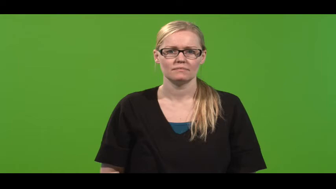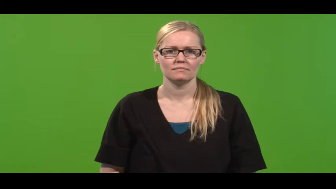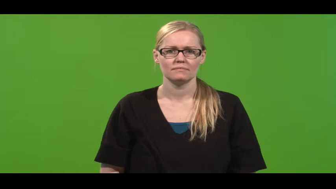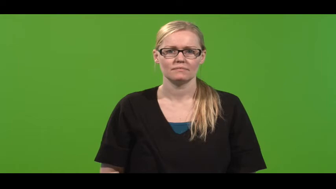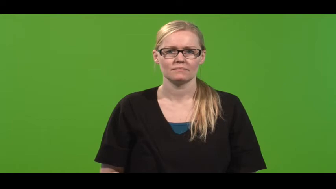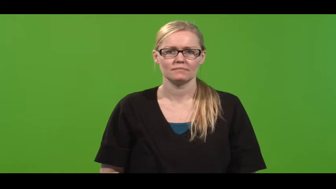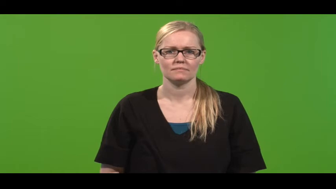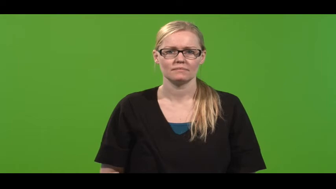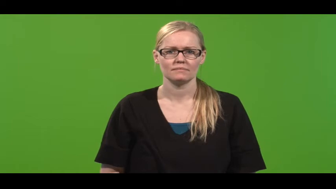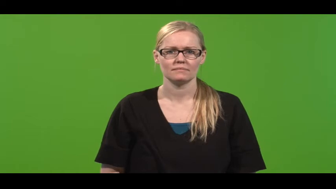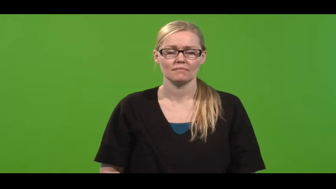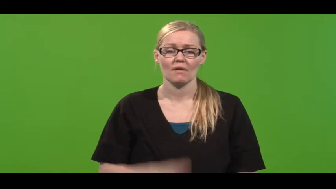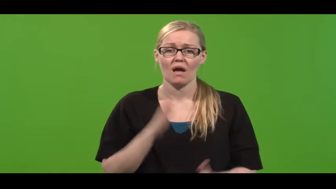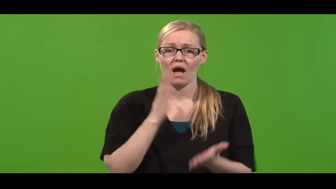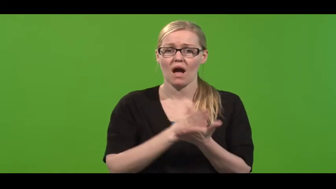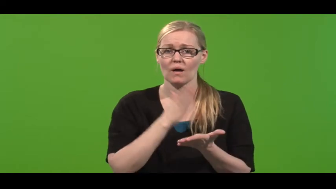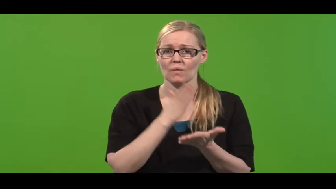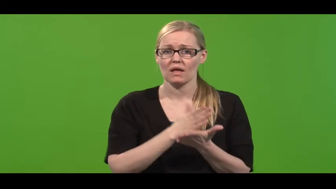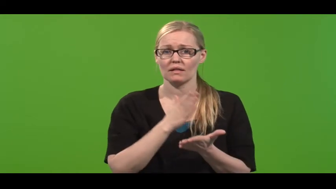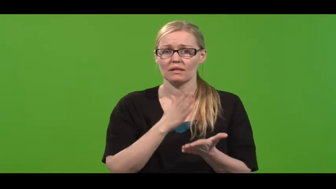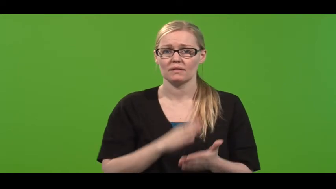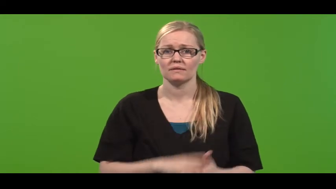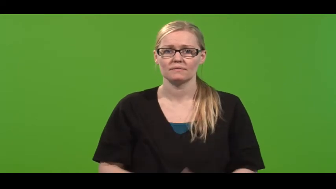Akkúrat